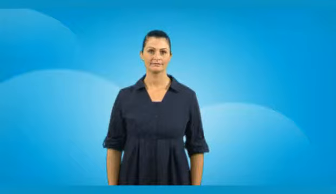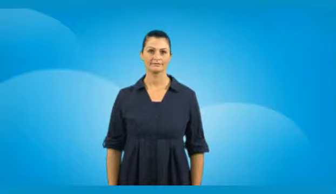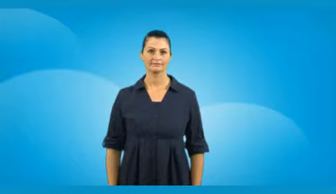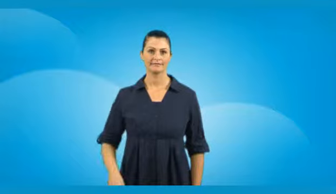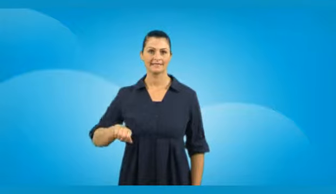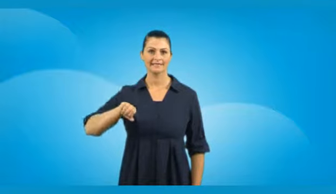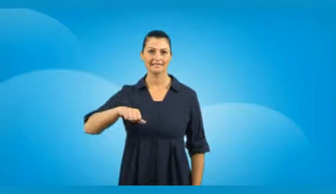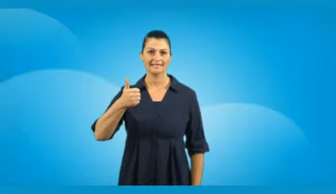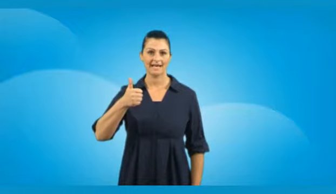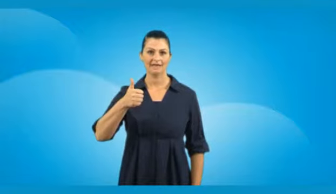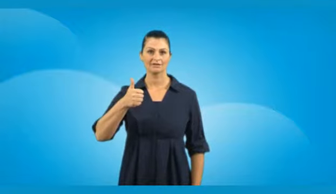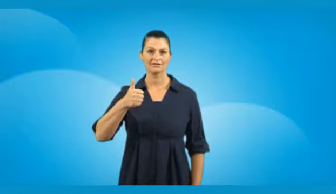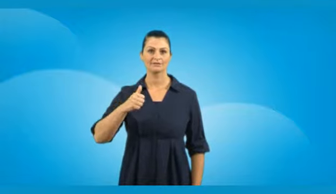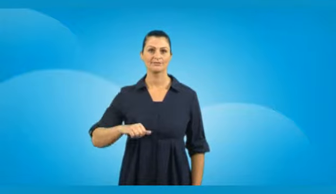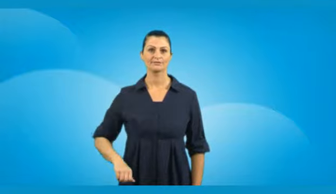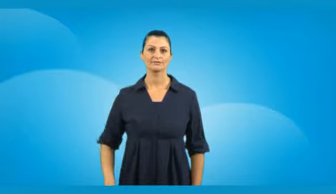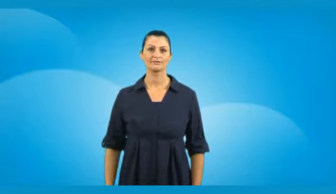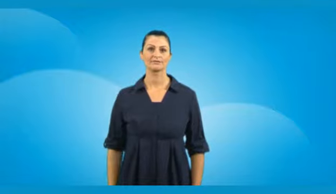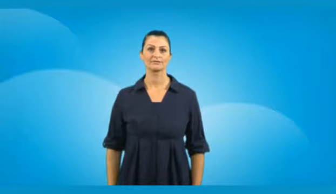11